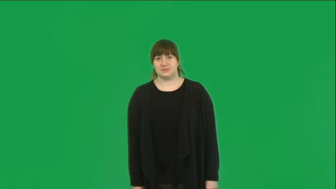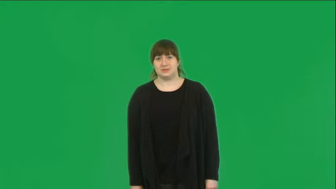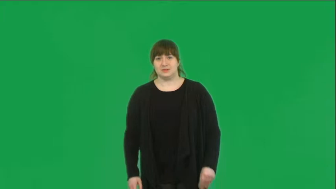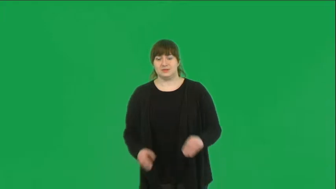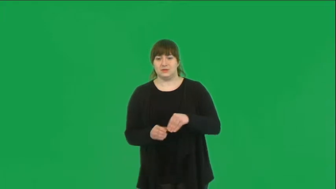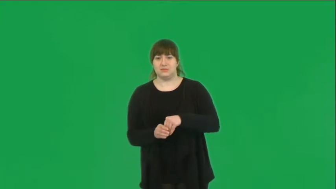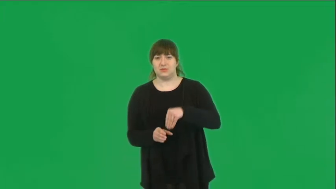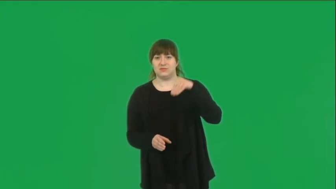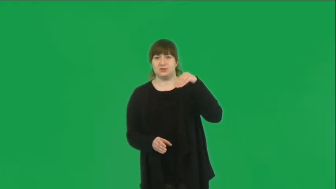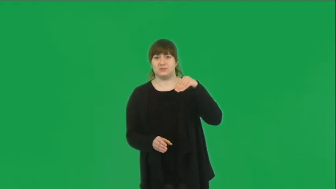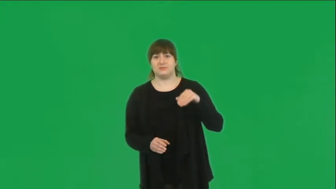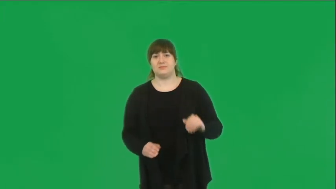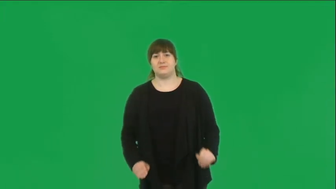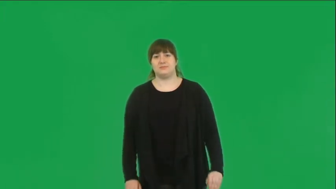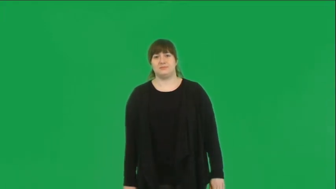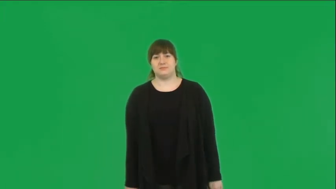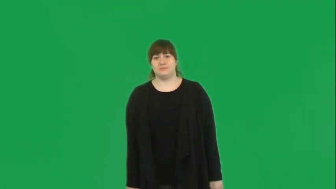wyjmować